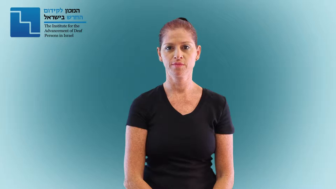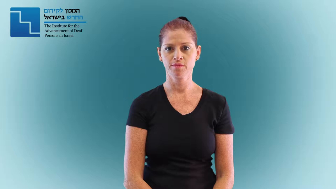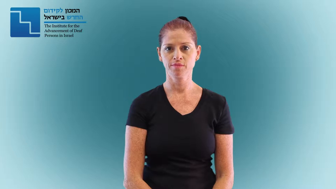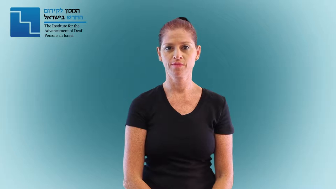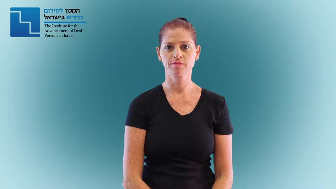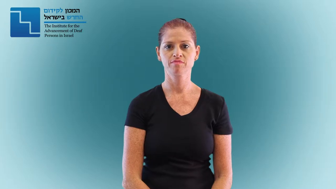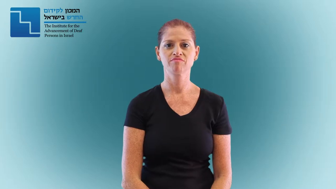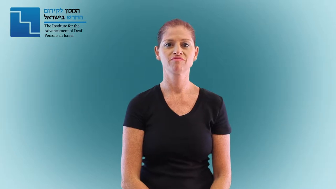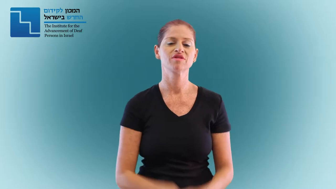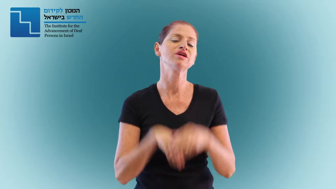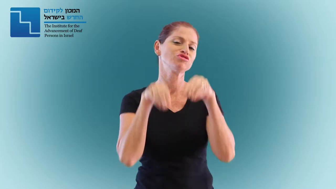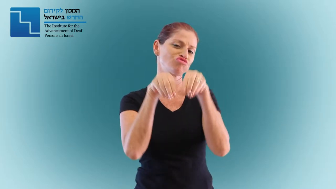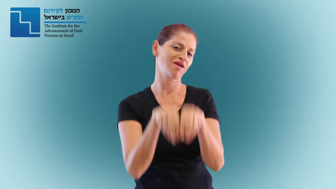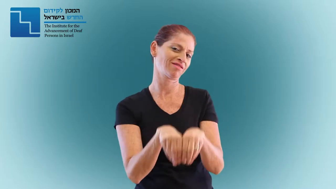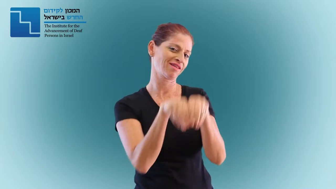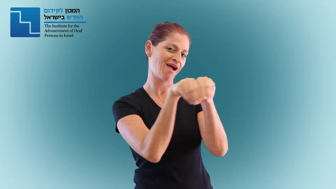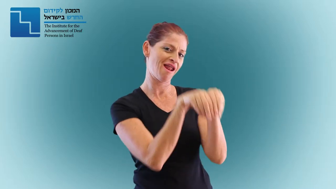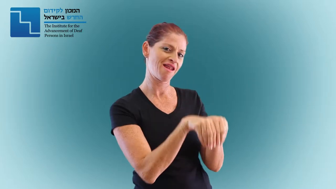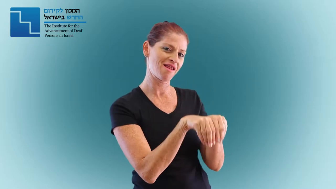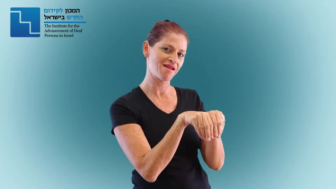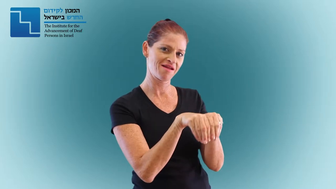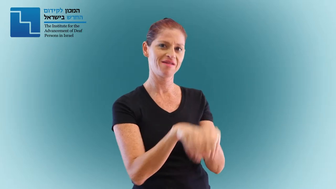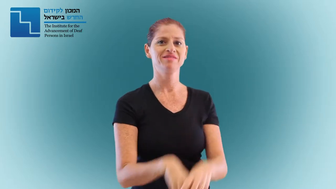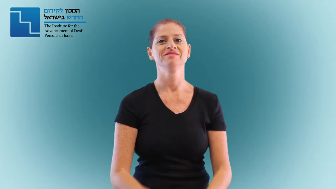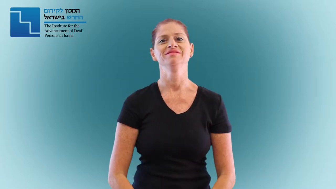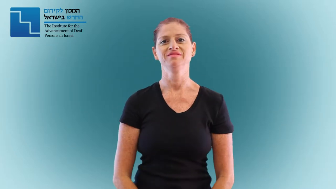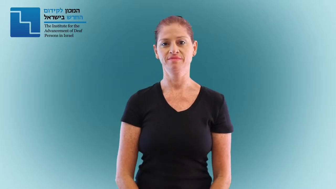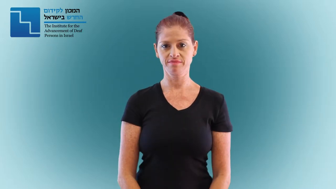לשתול (לנטוע)